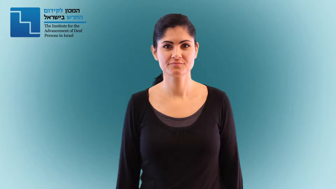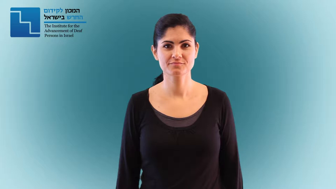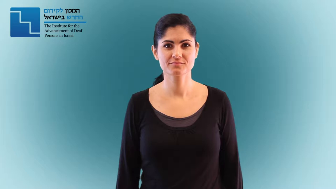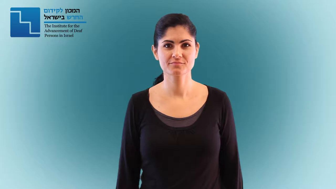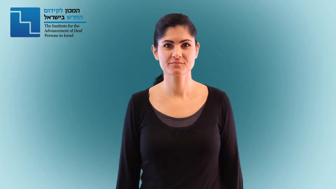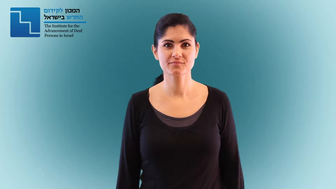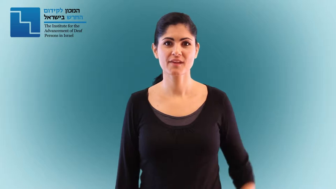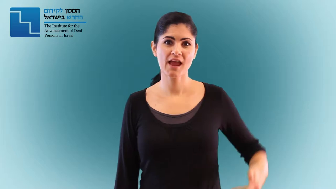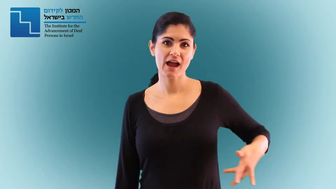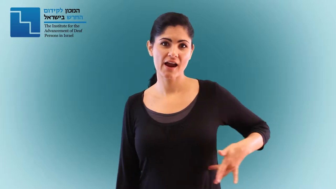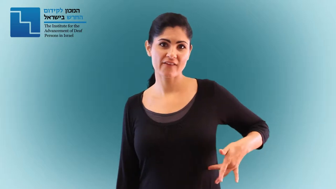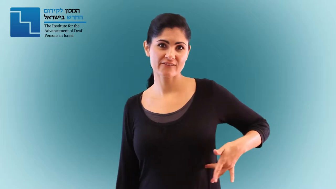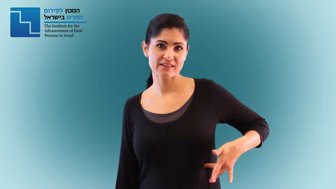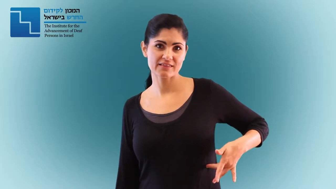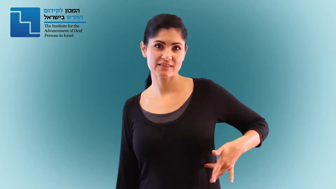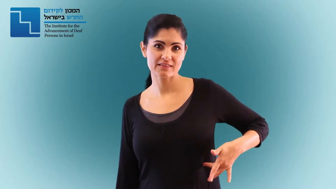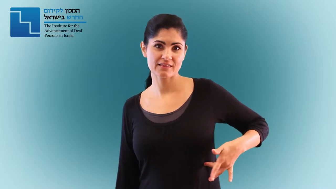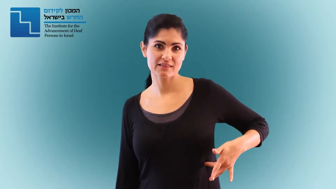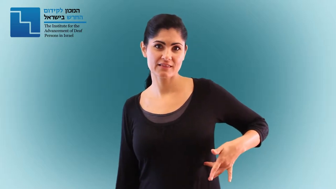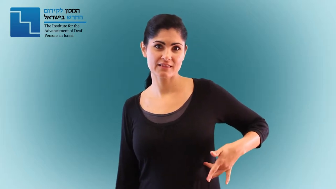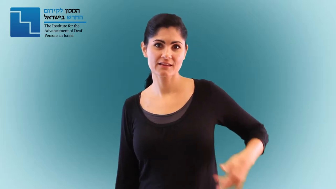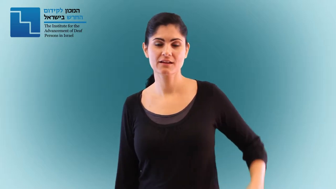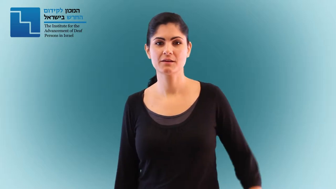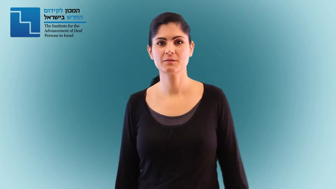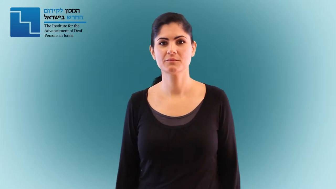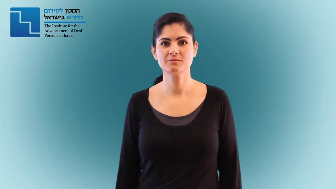כבד